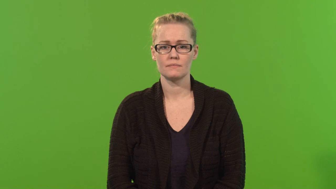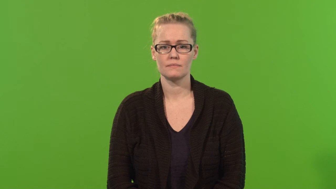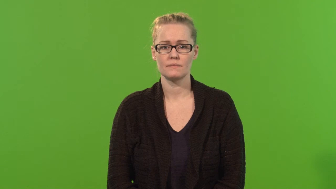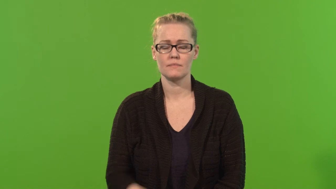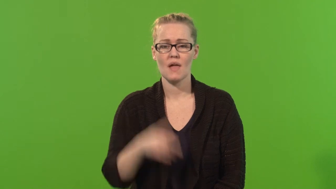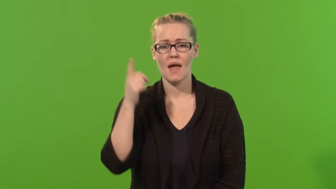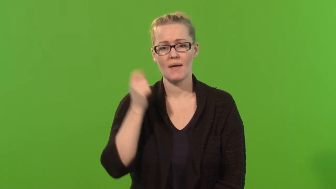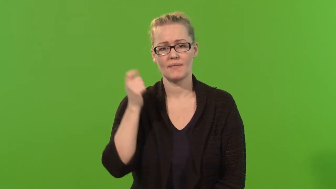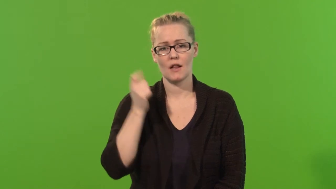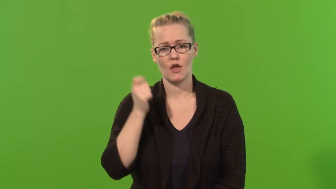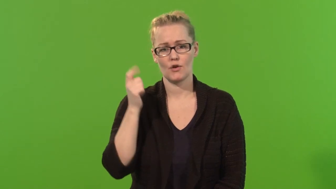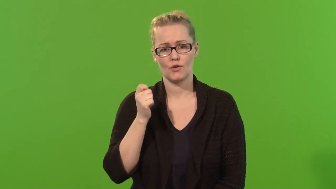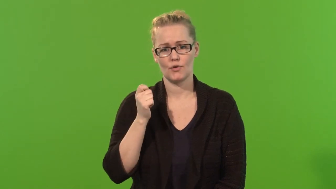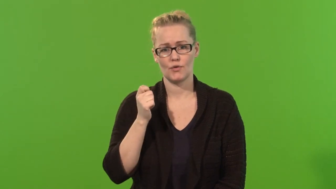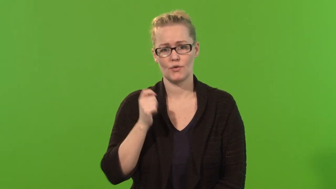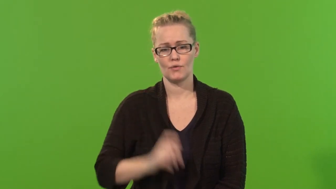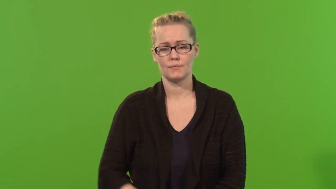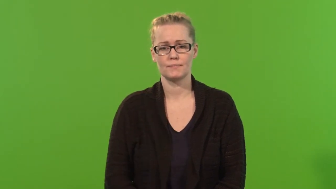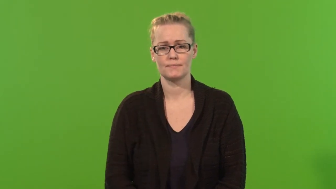eftirlaun